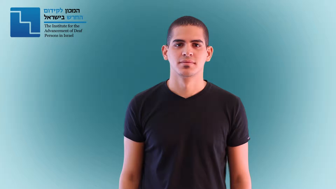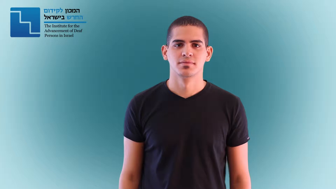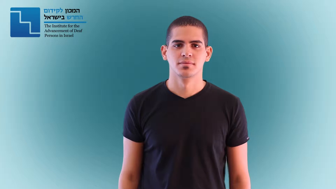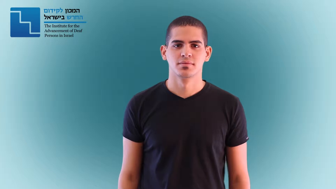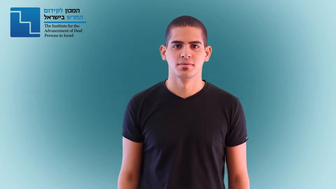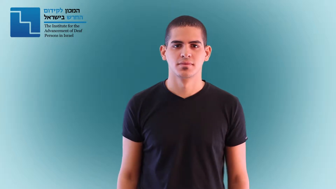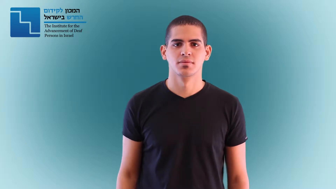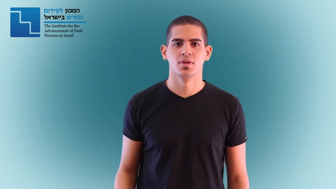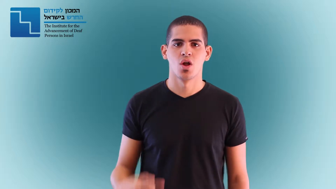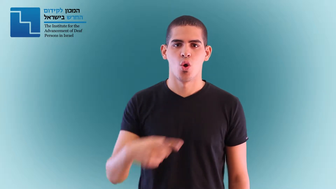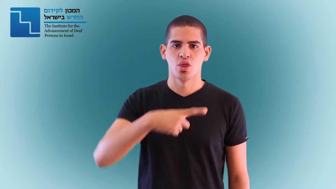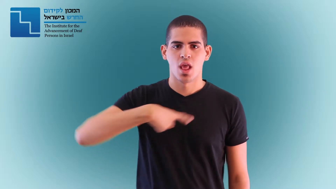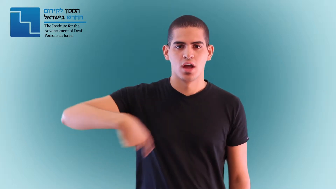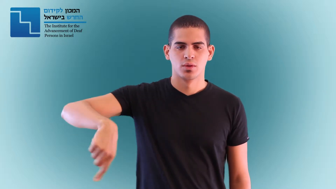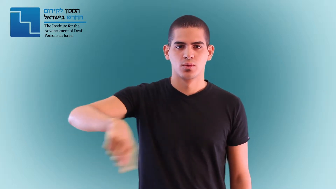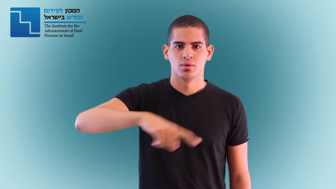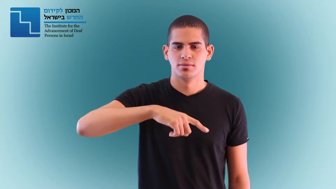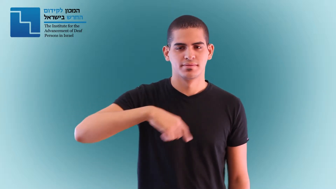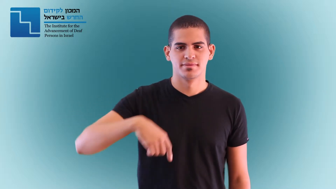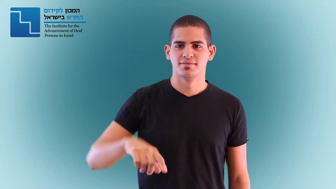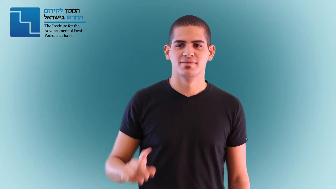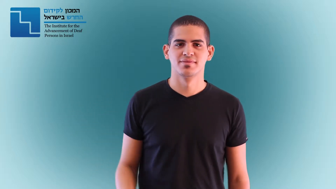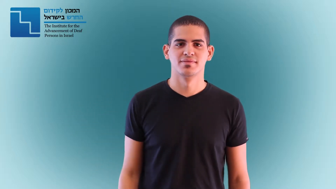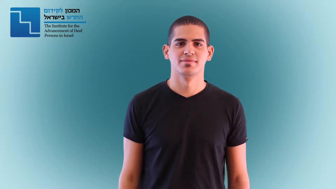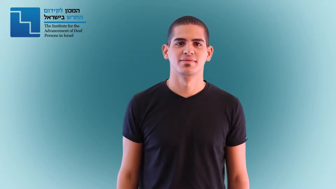אותנו